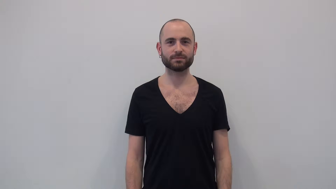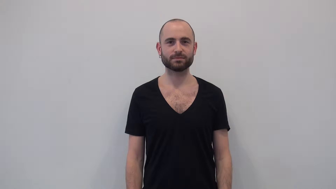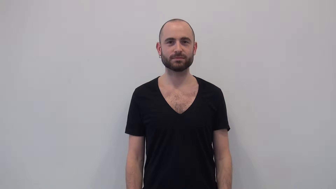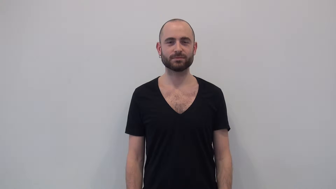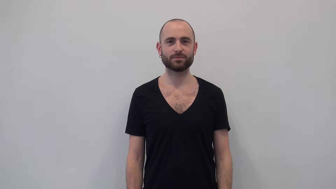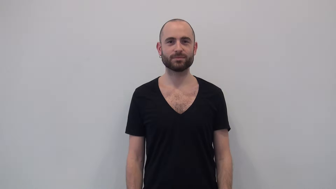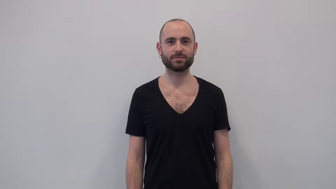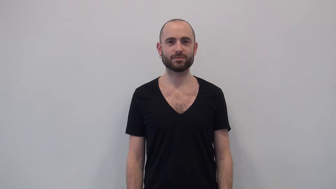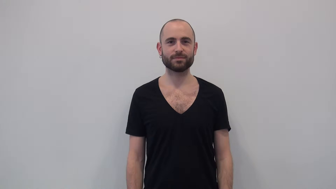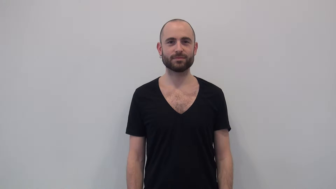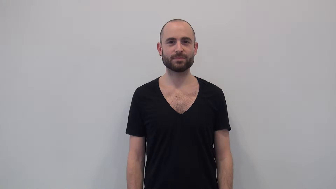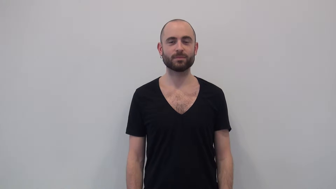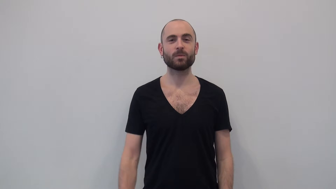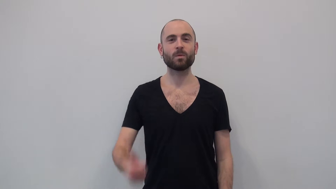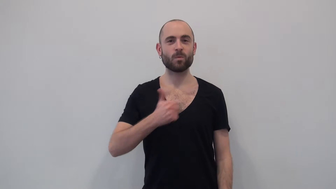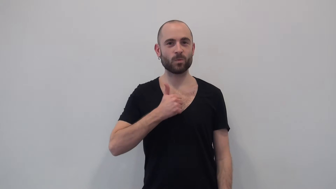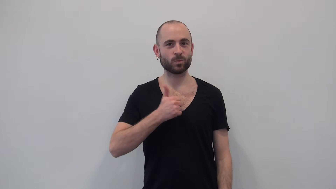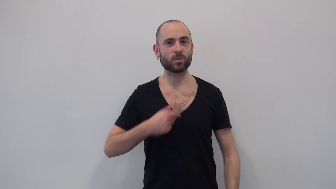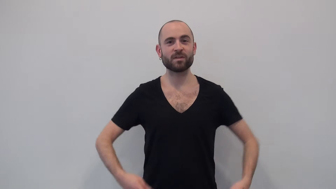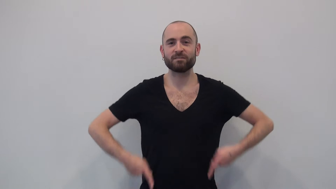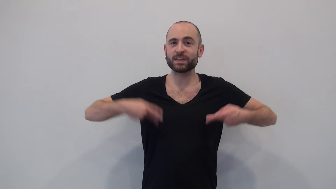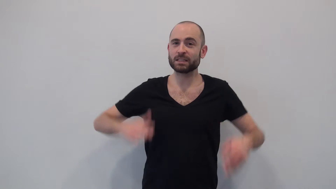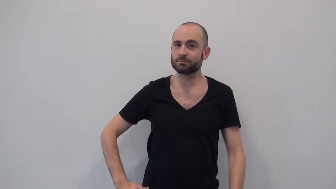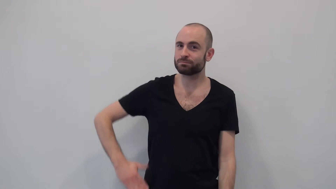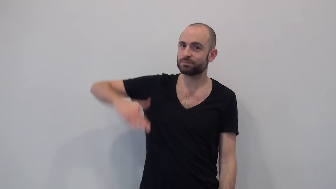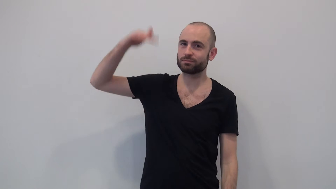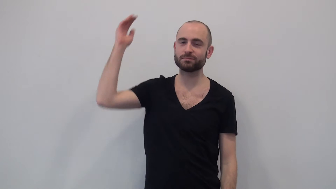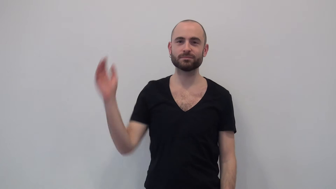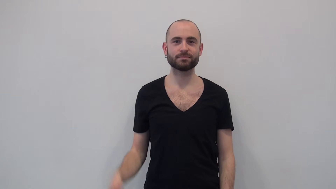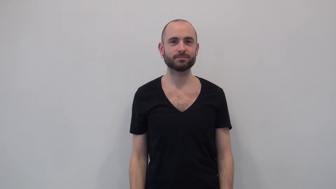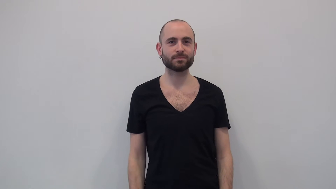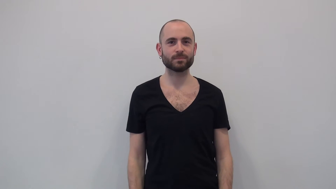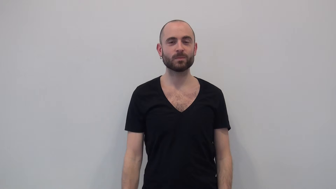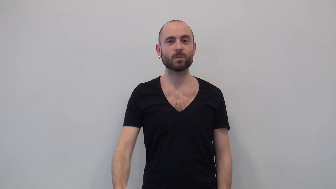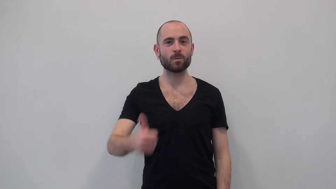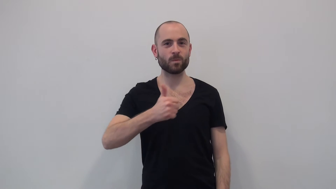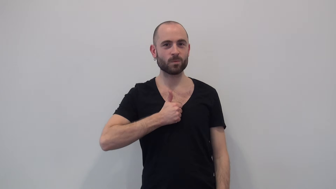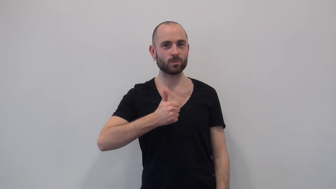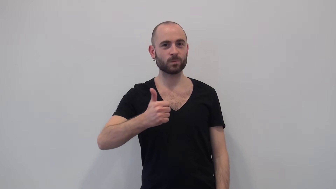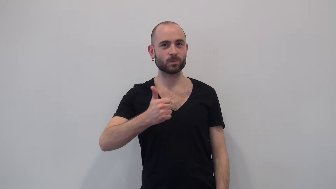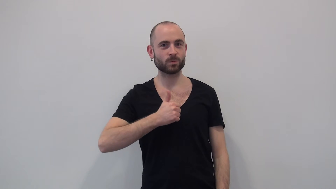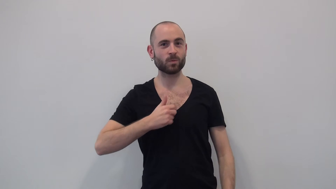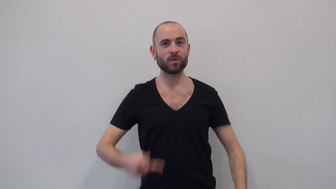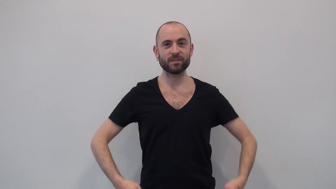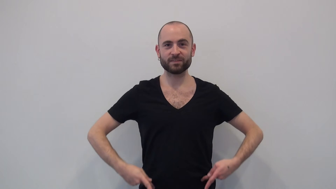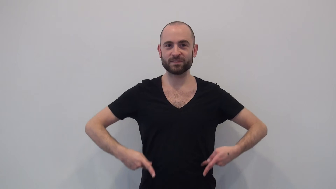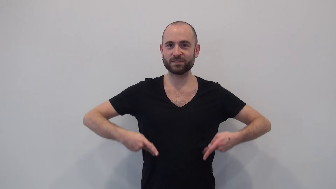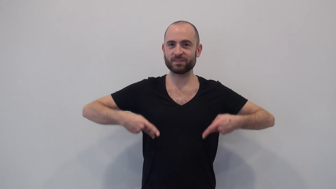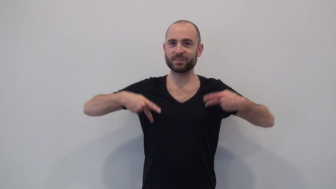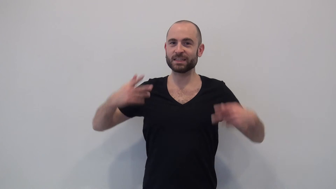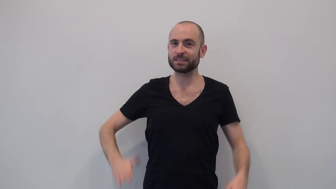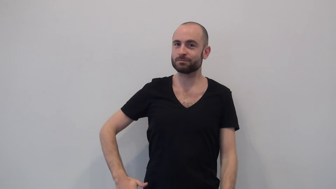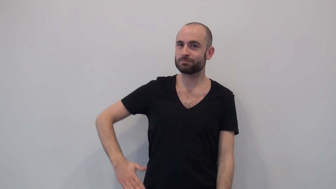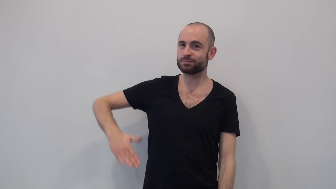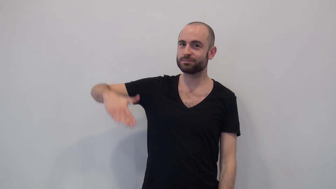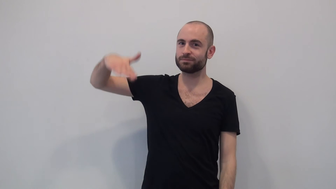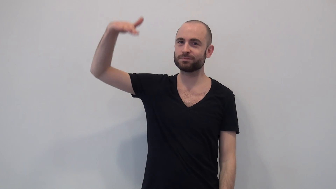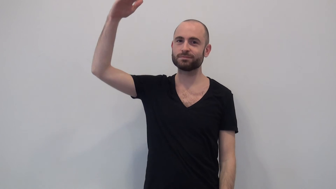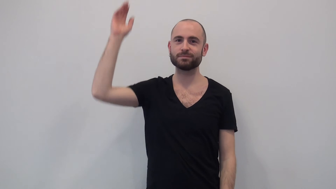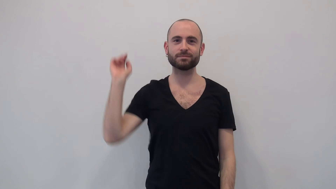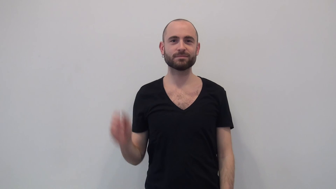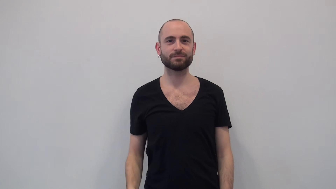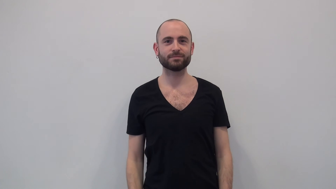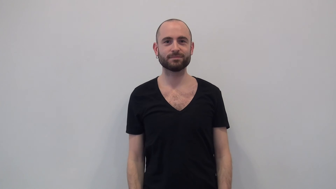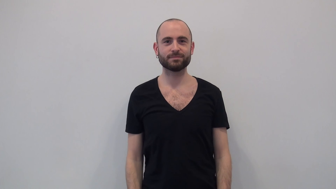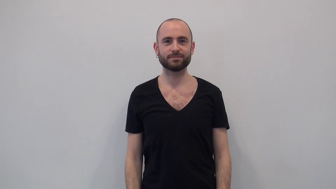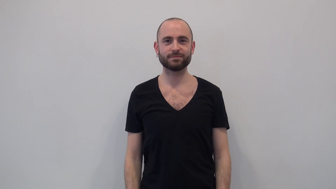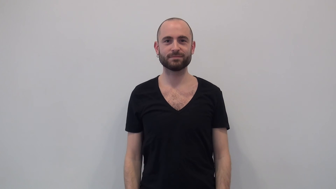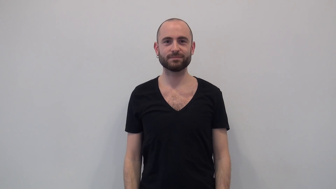Autobiographie